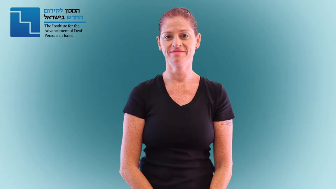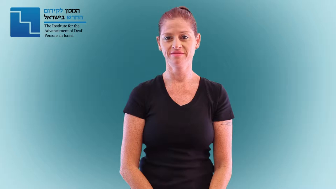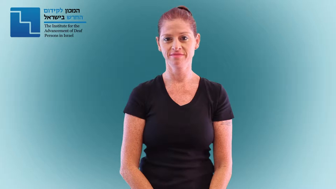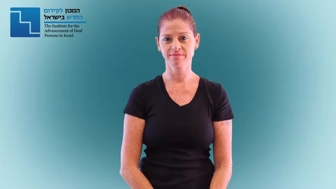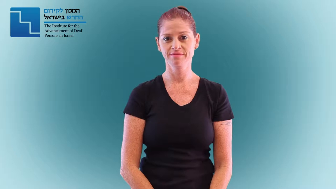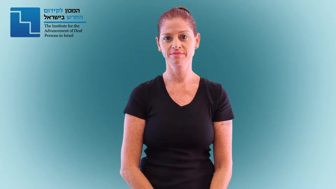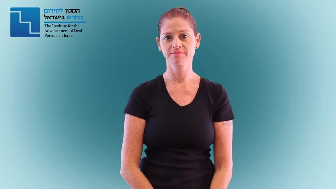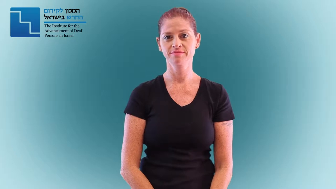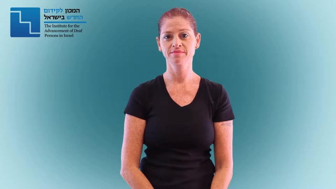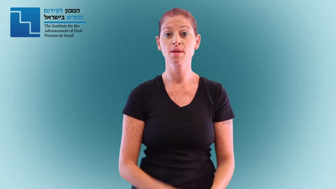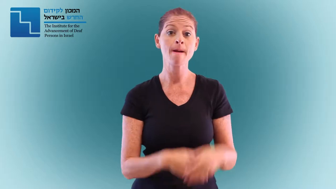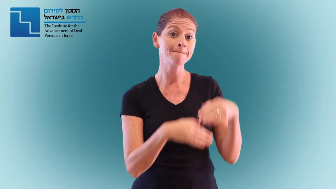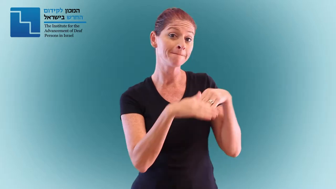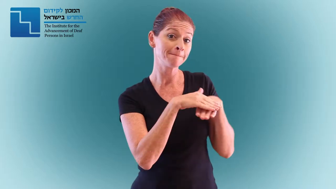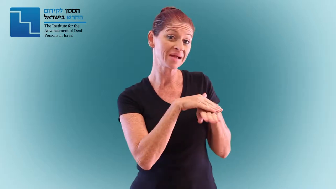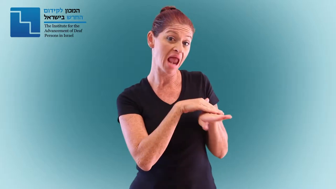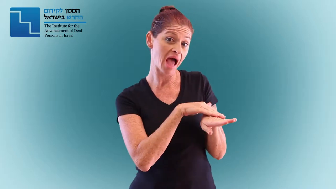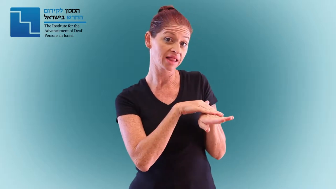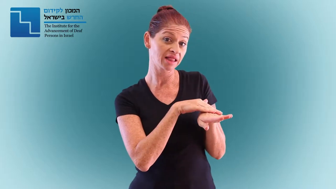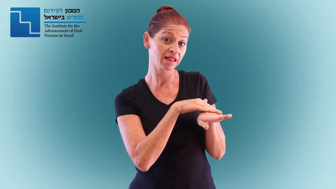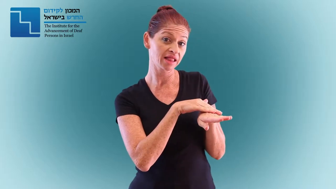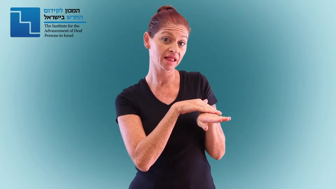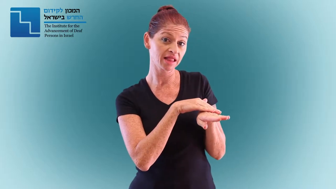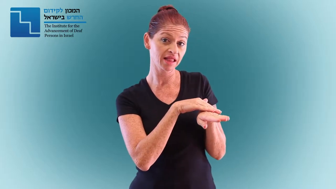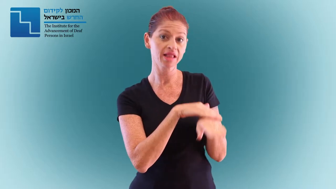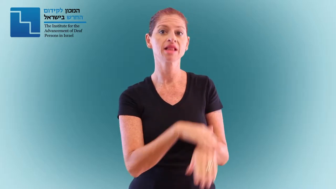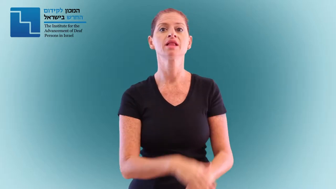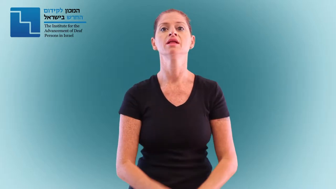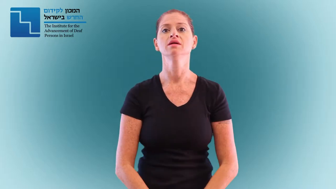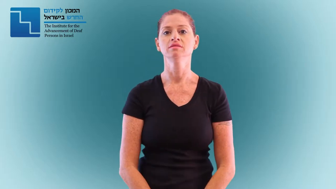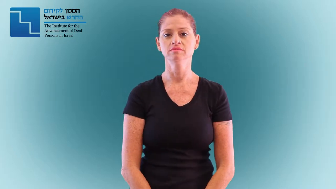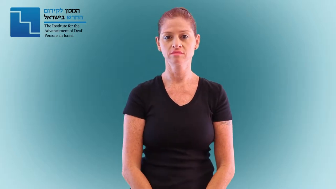מקלט